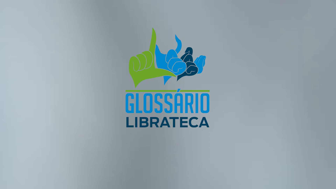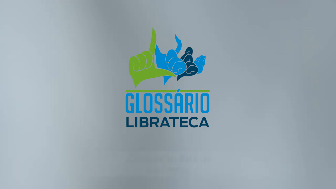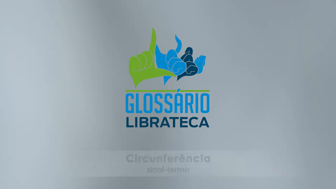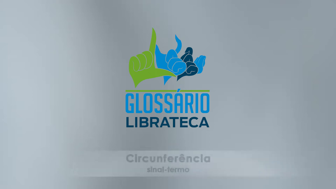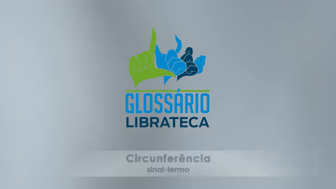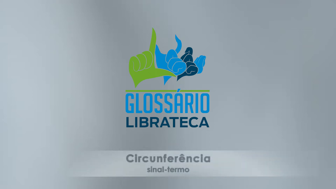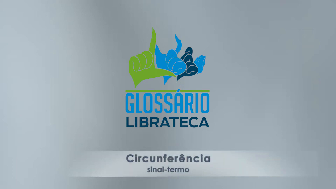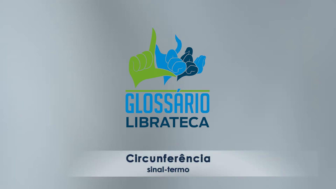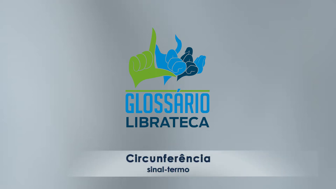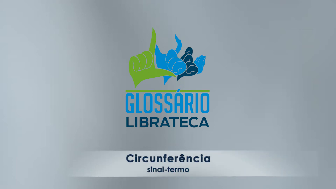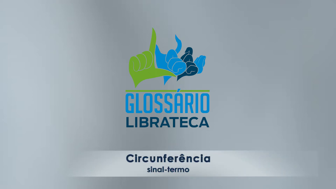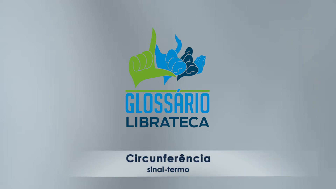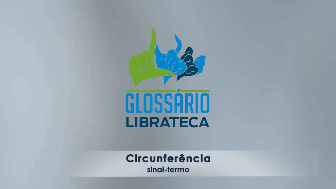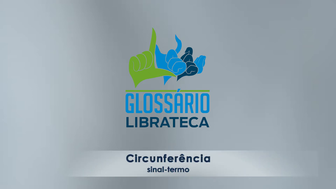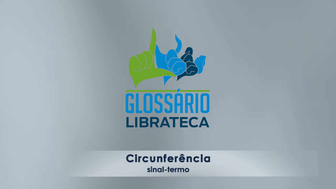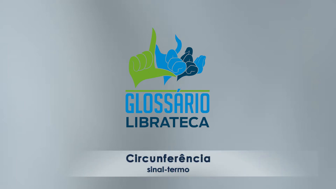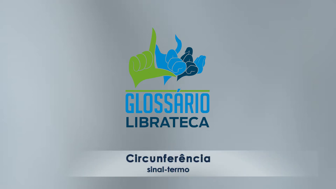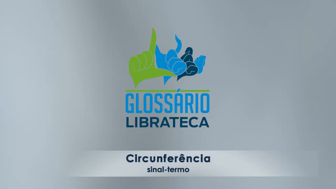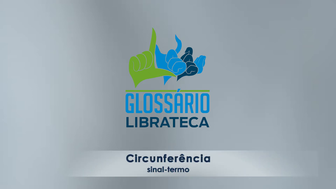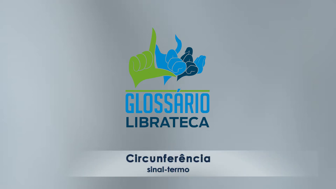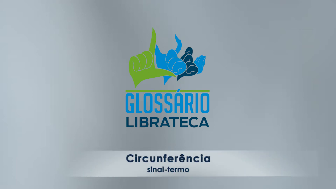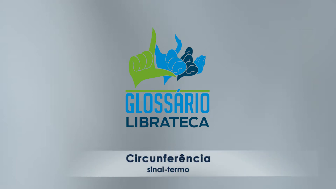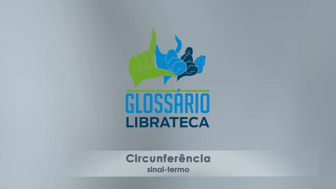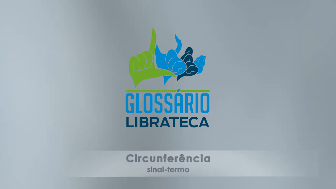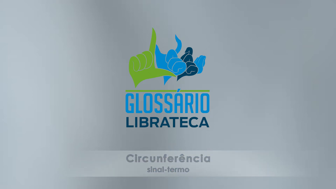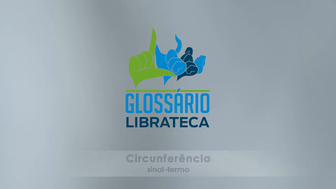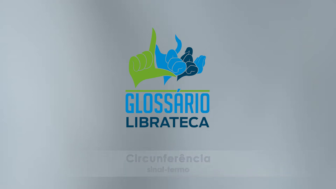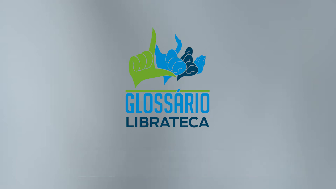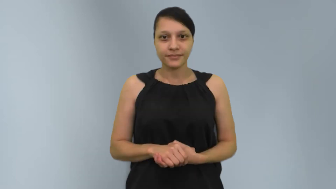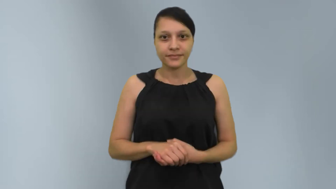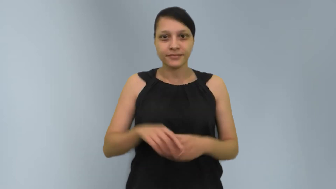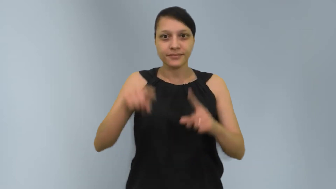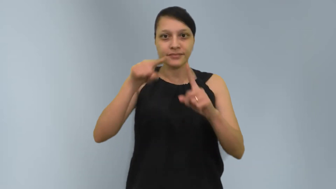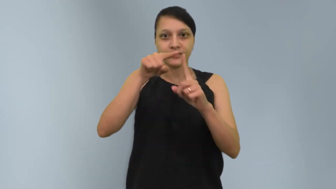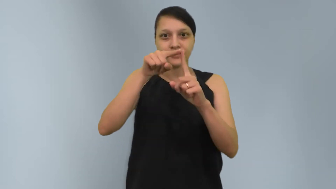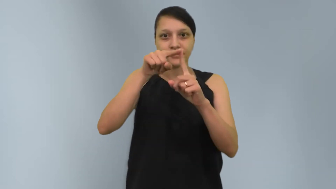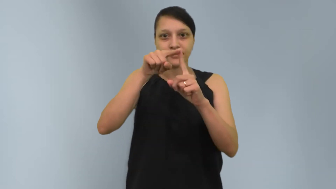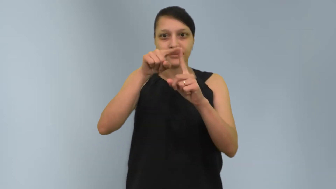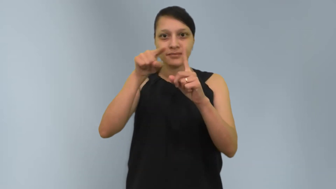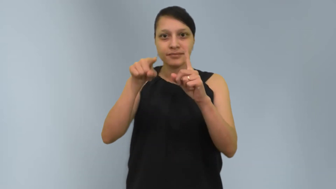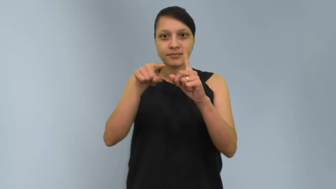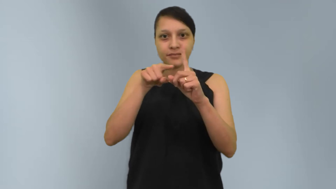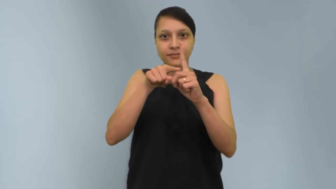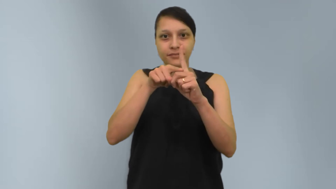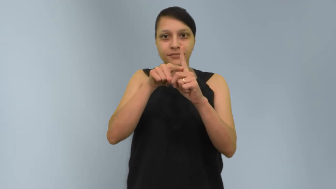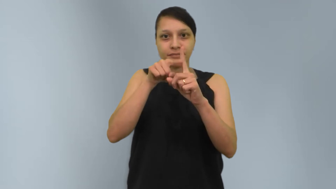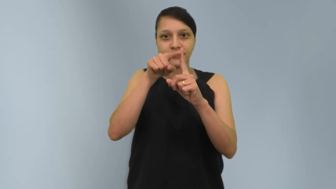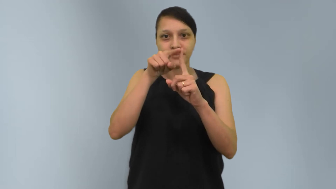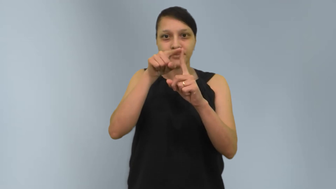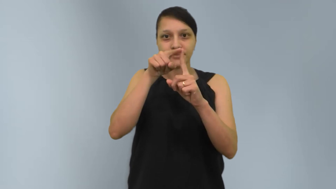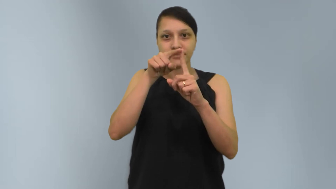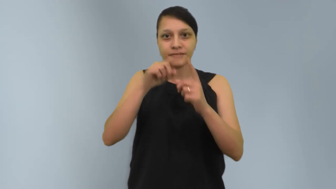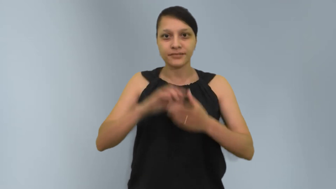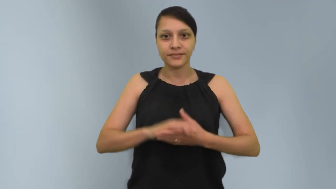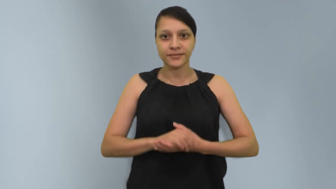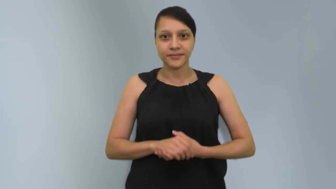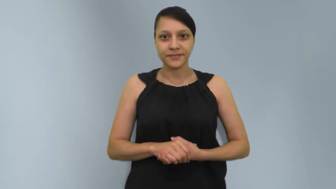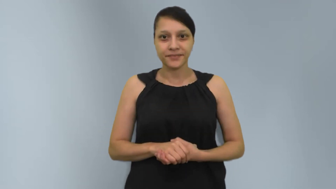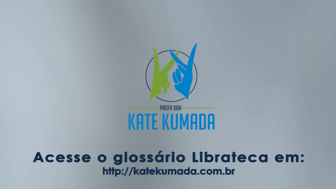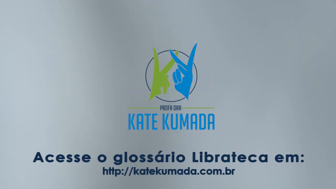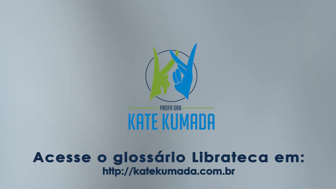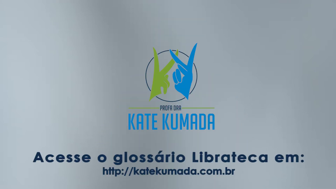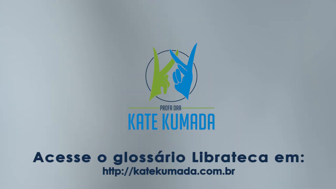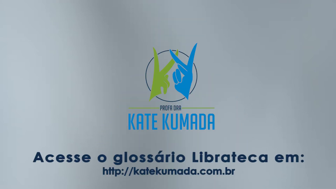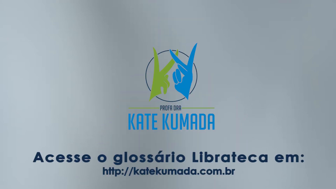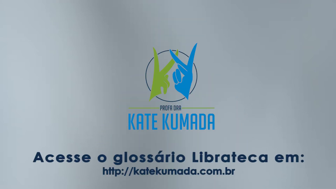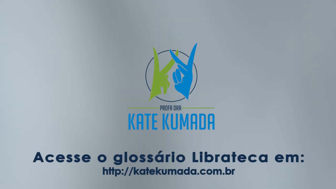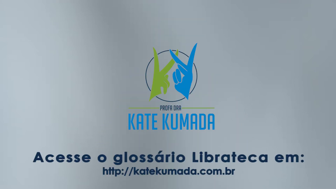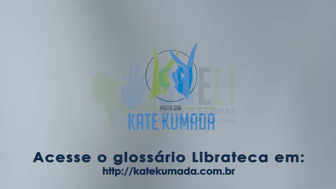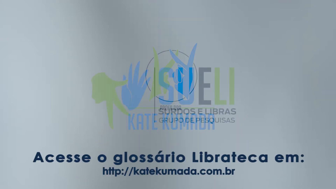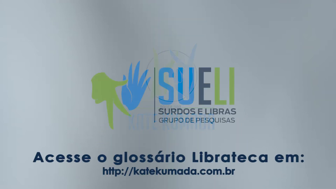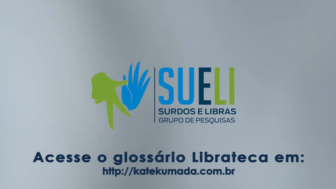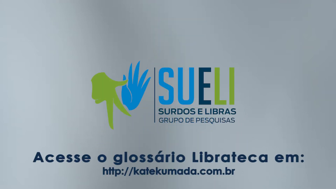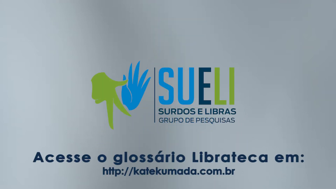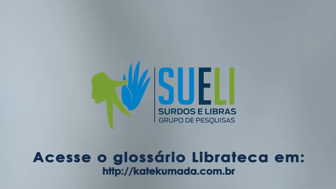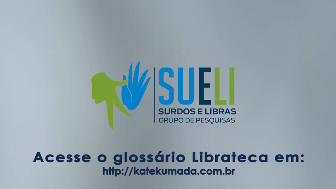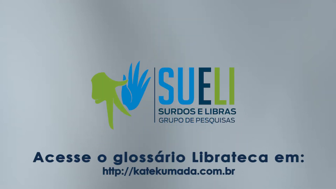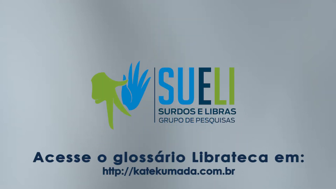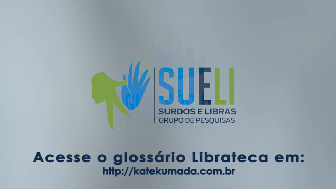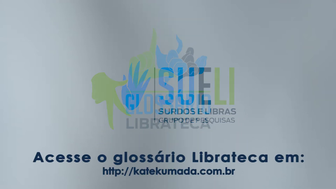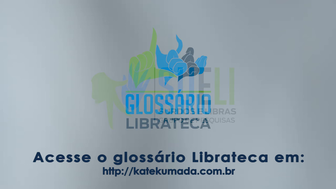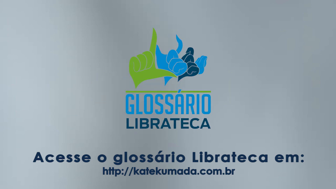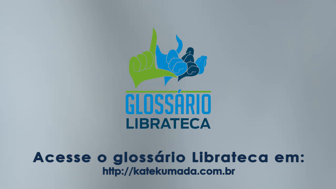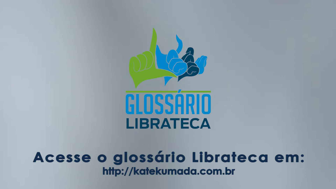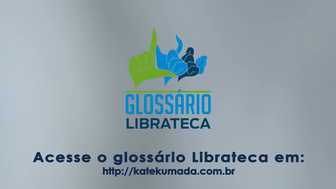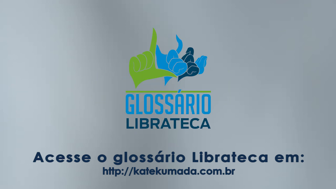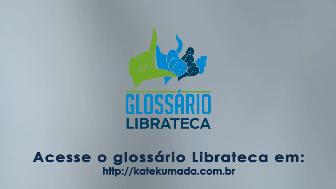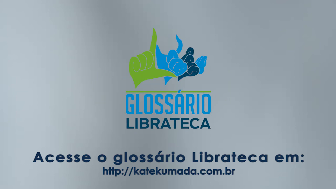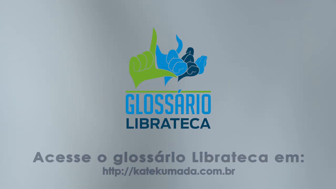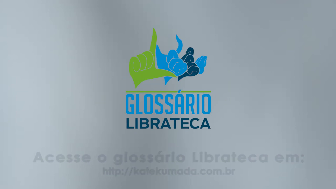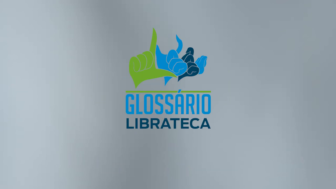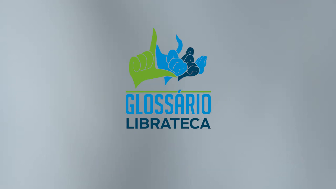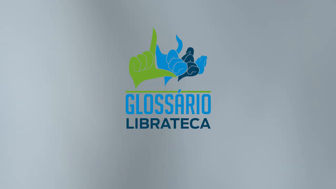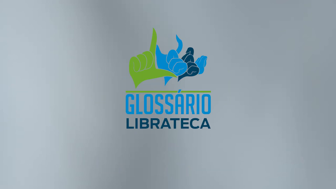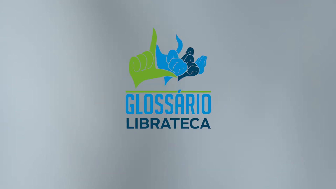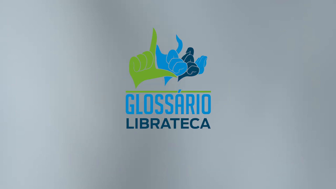Circunferência